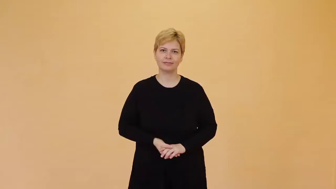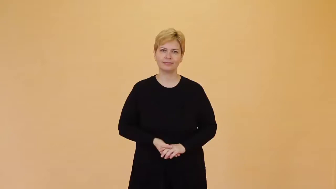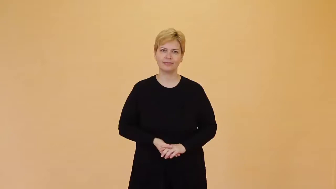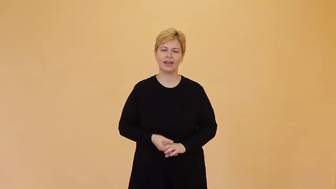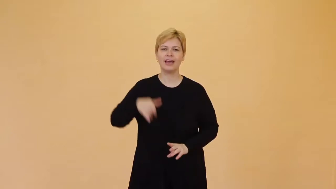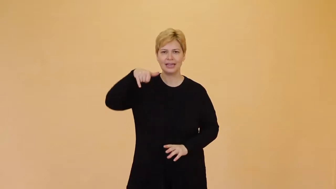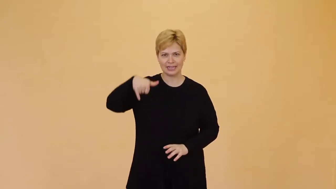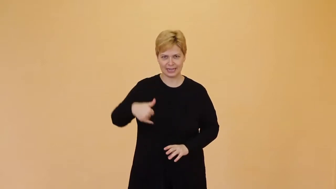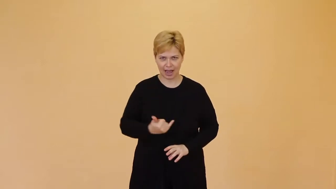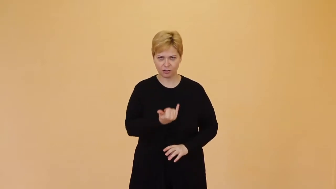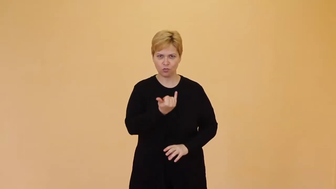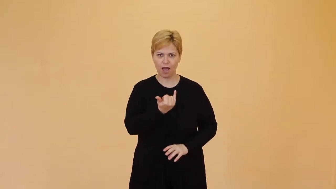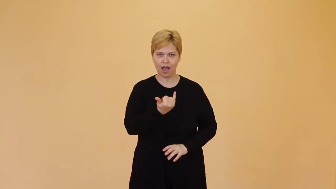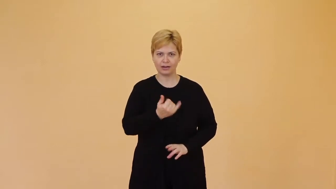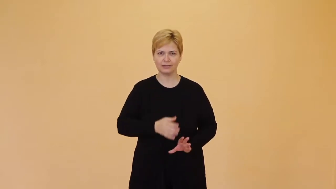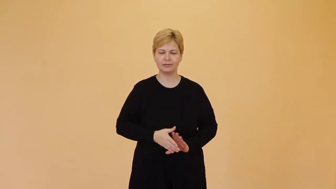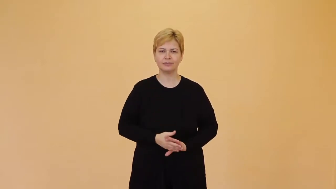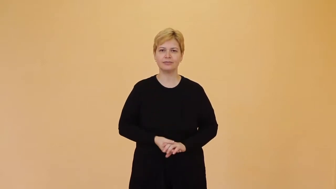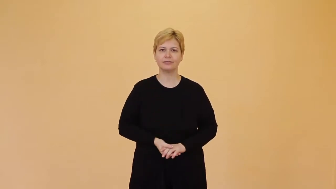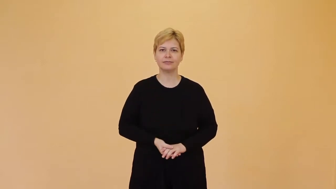január